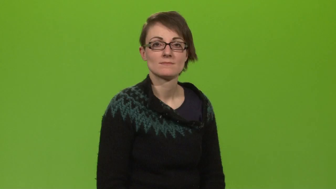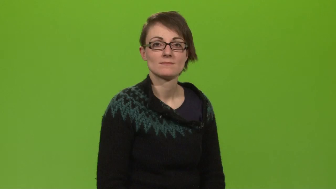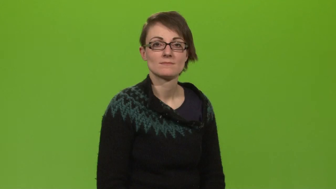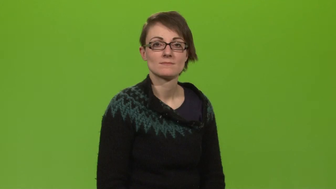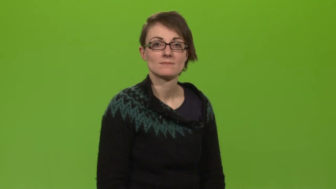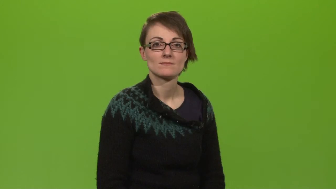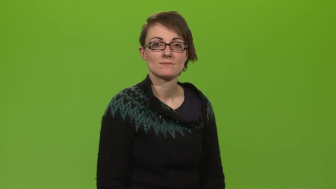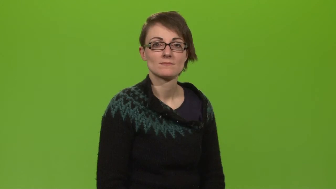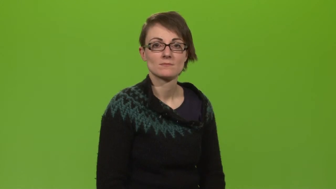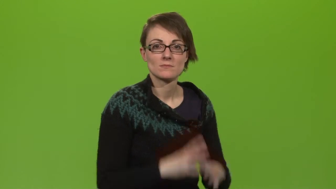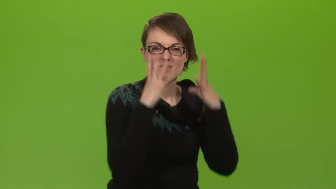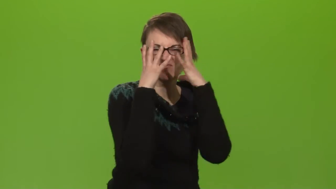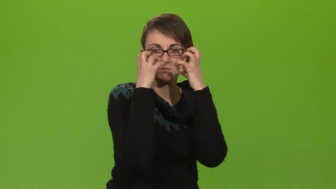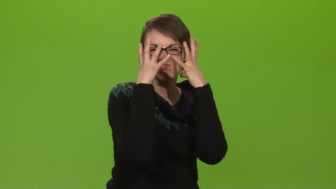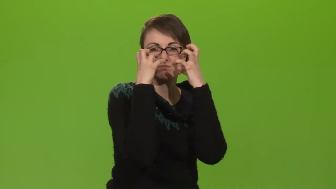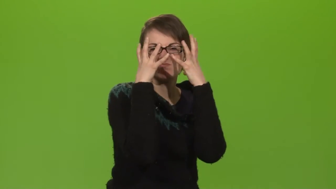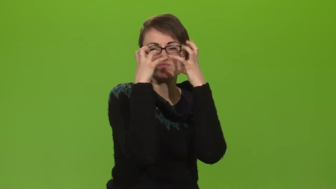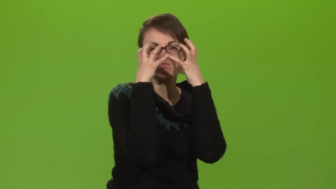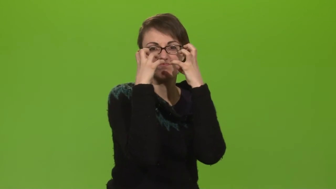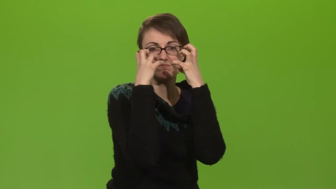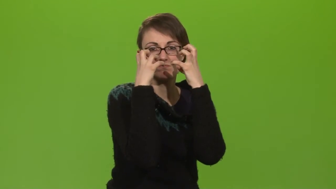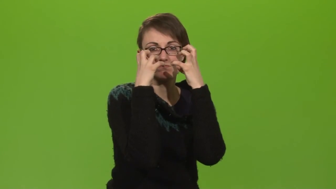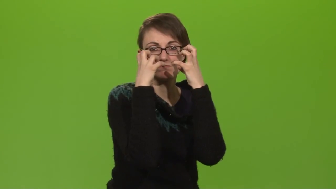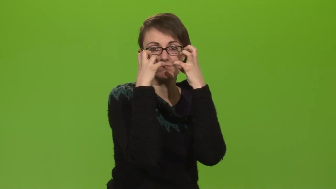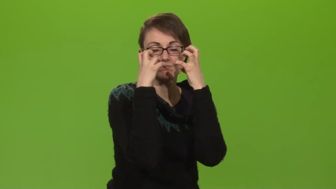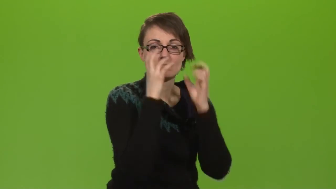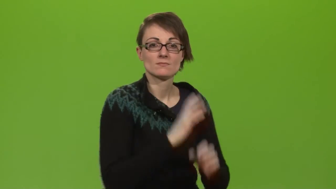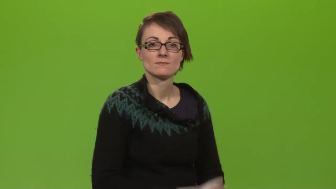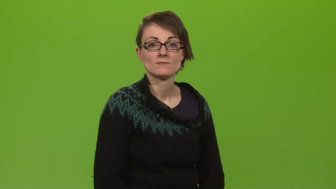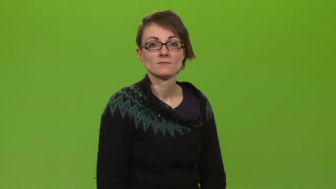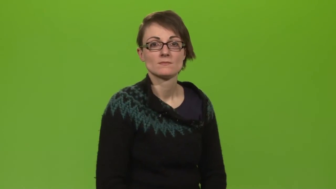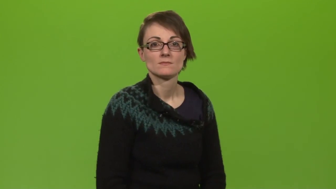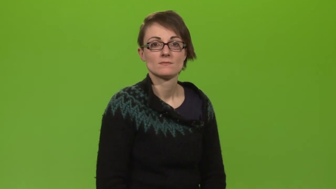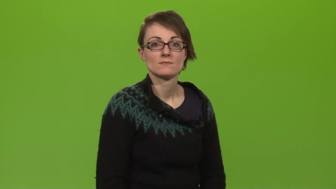Grettur